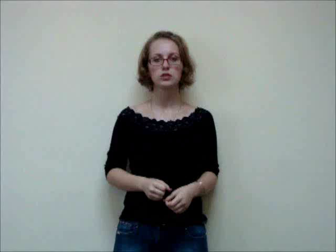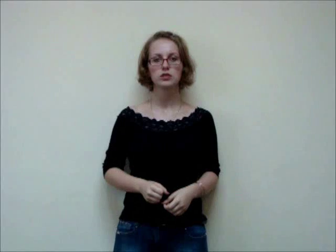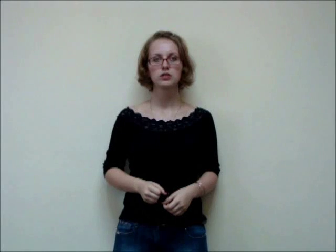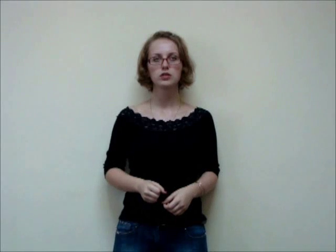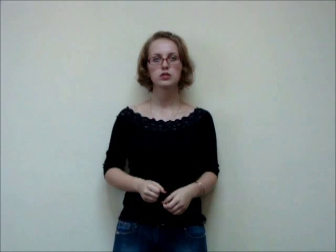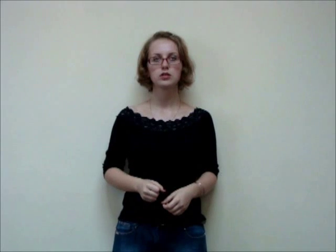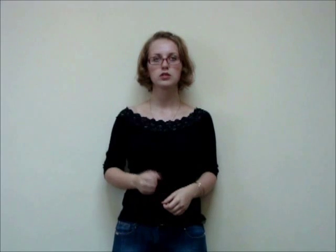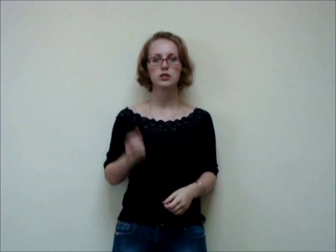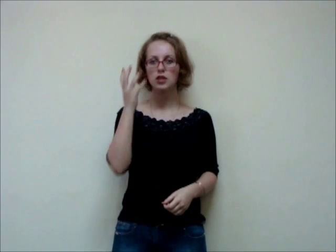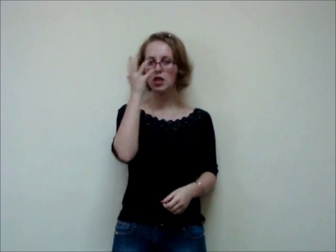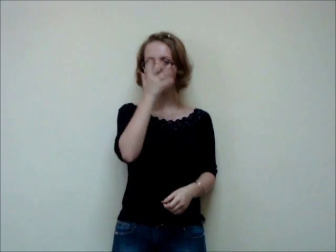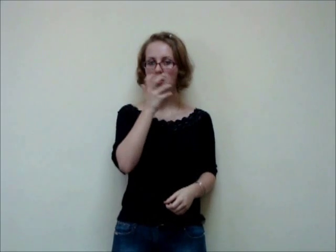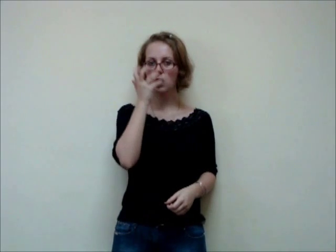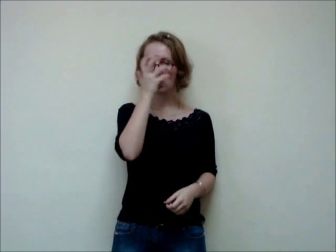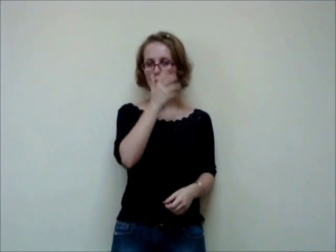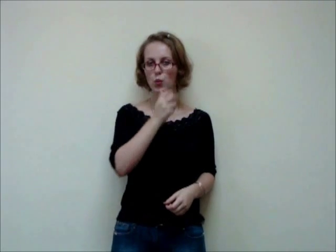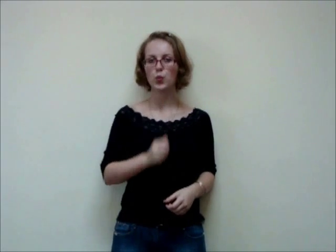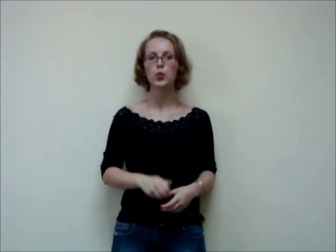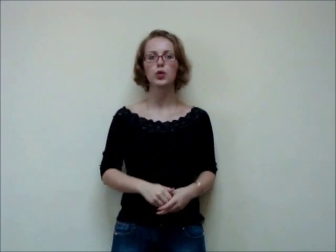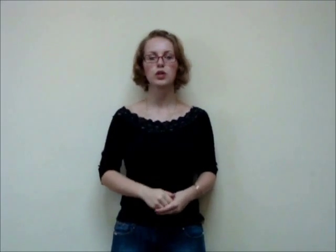negru